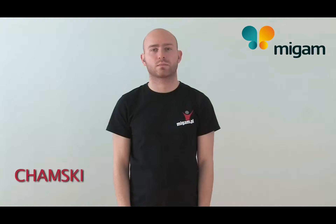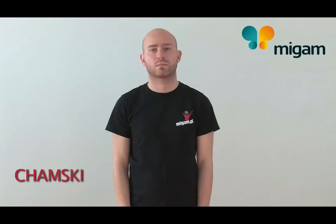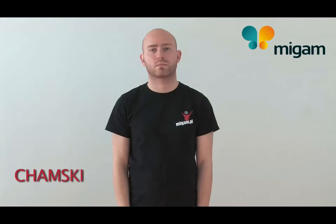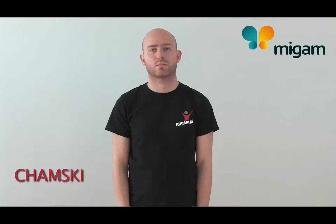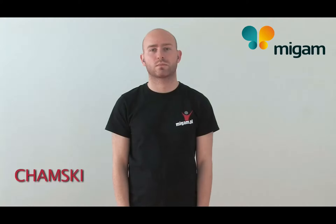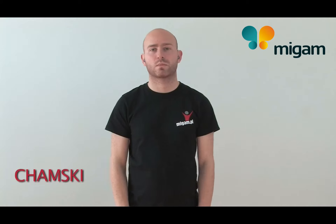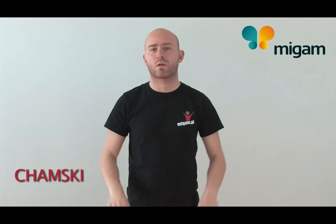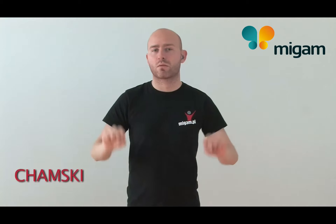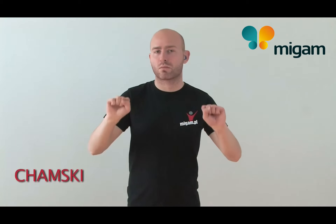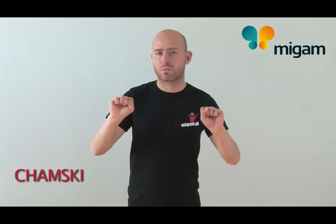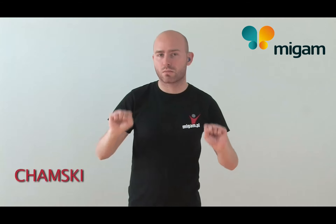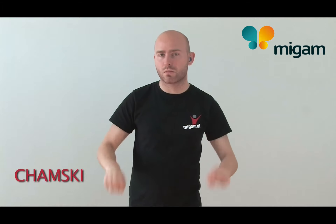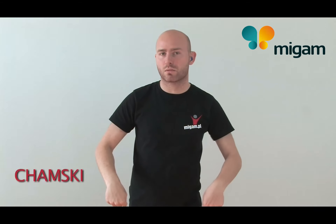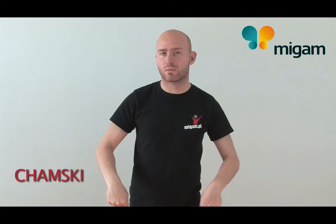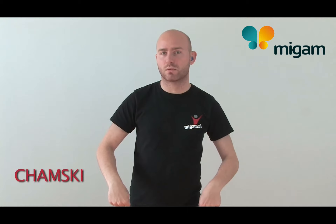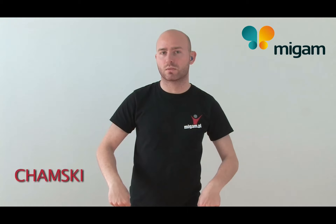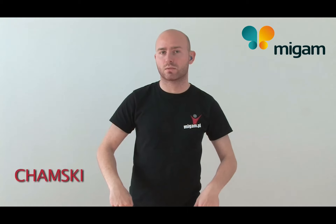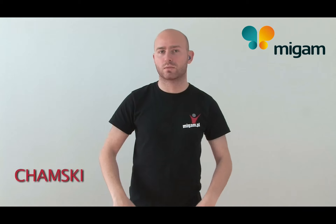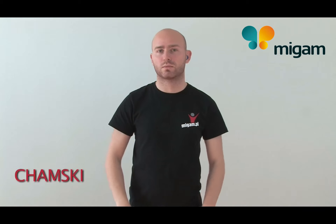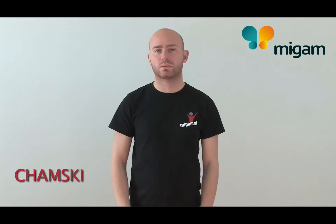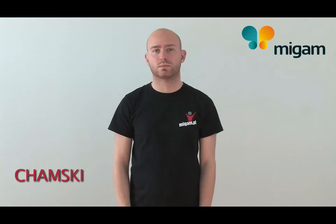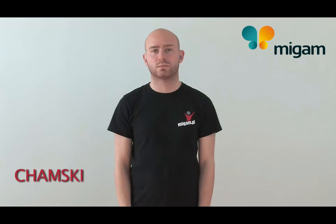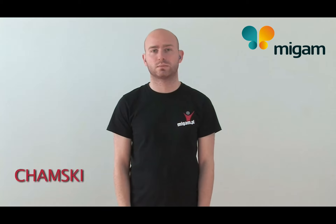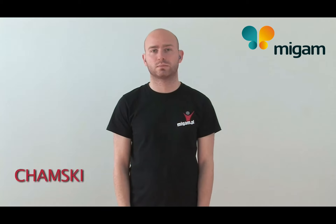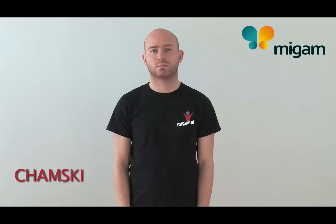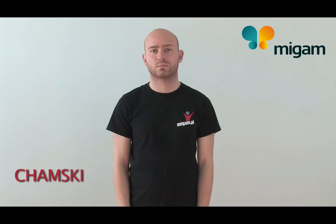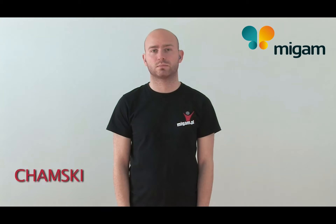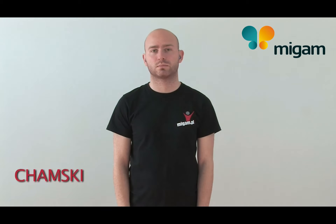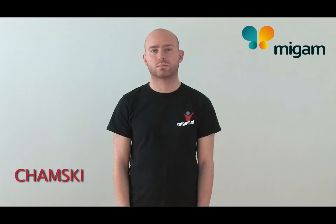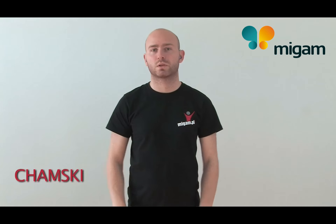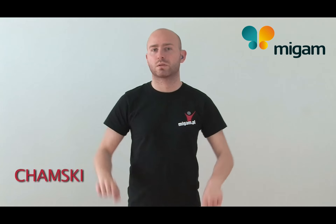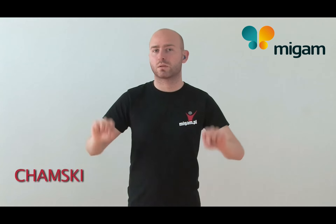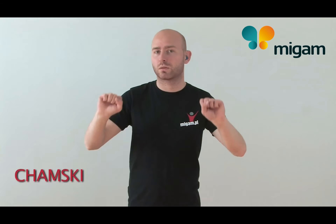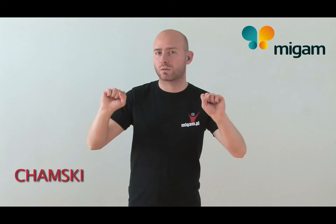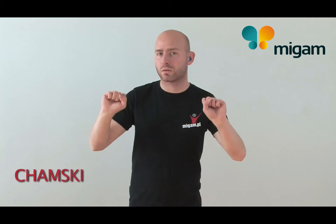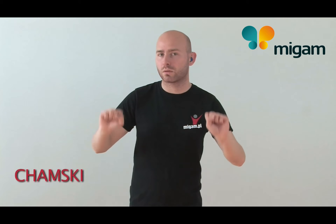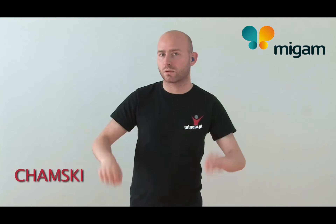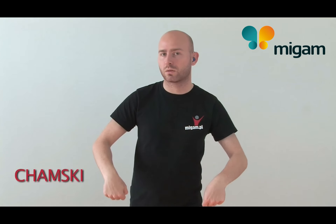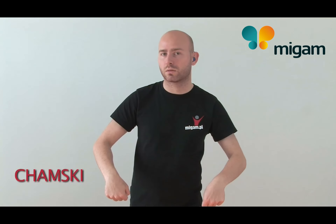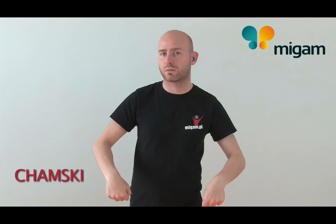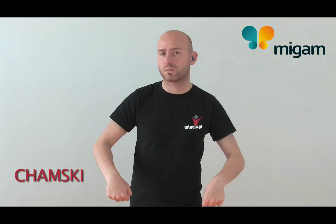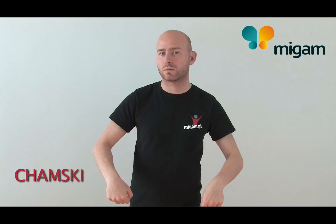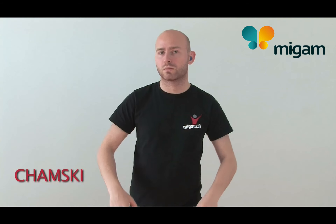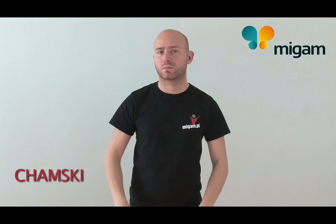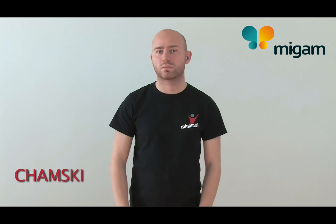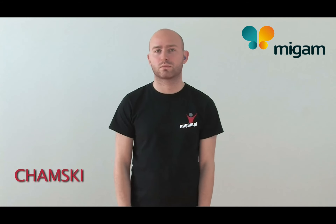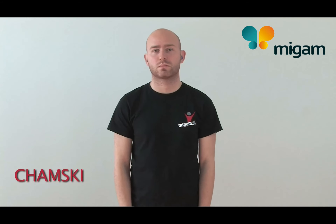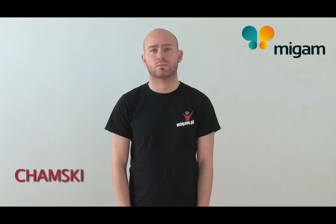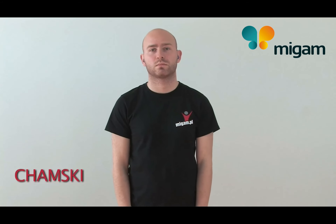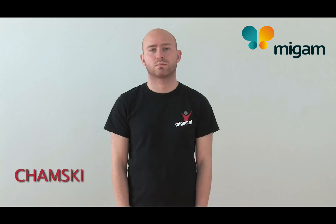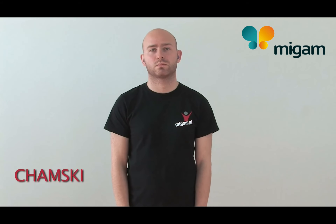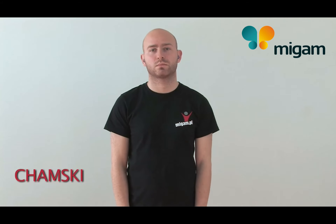chamski